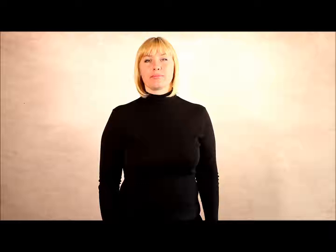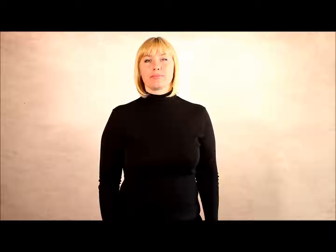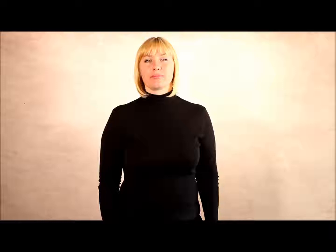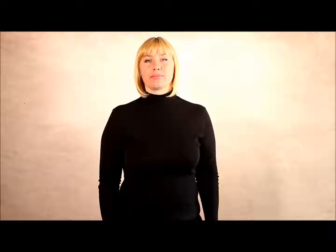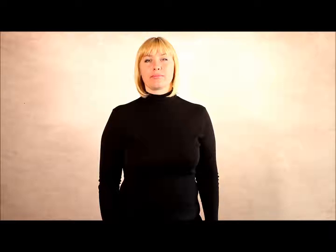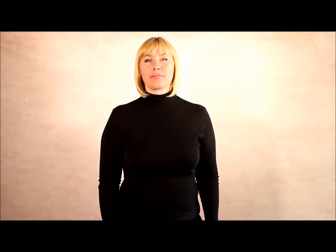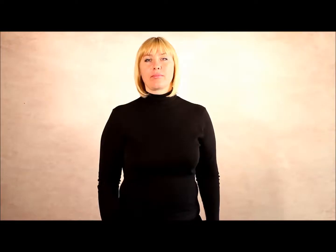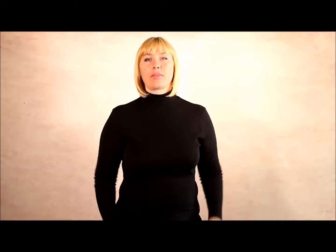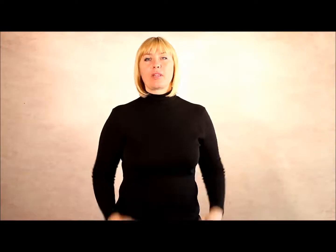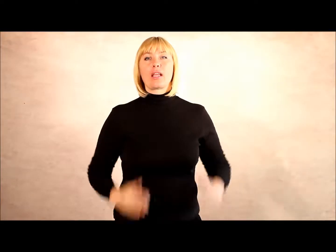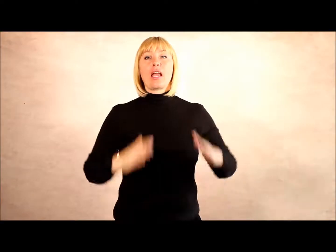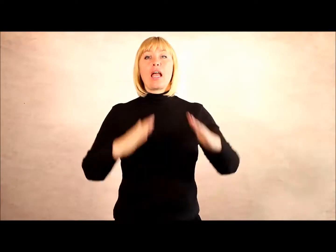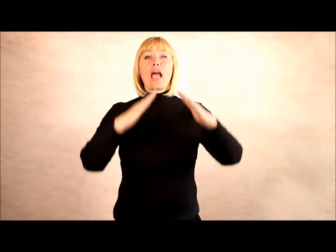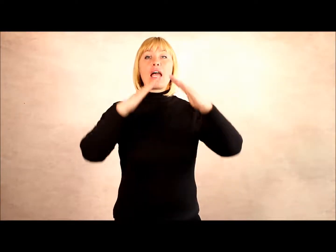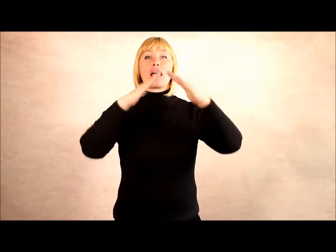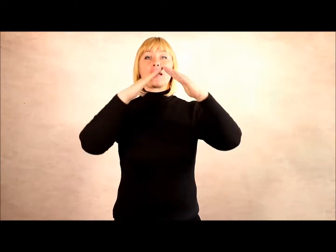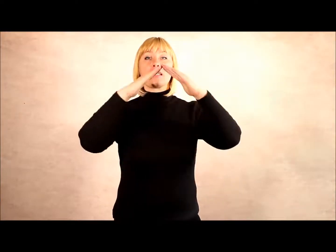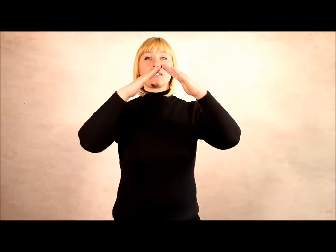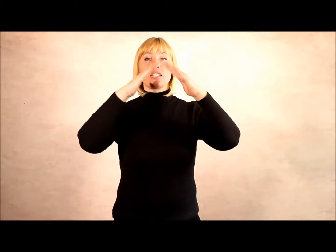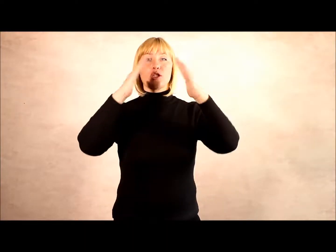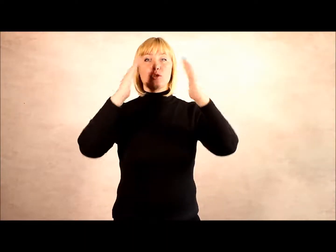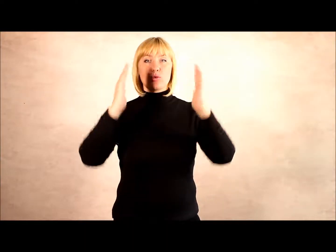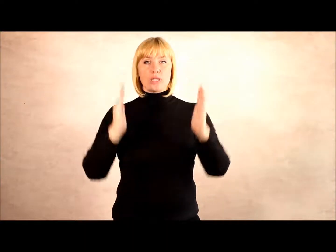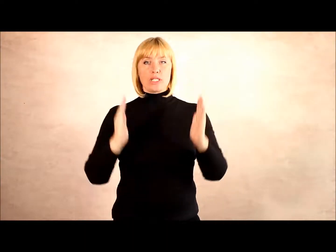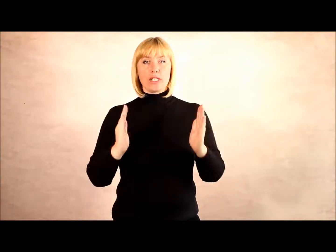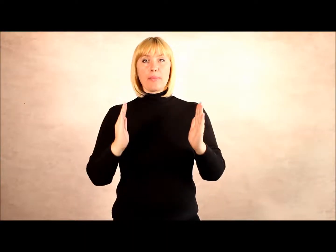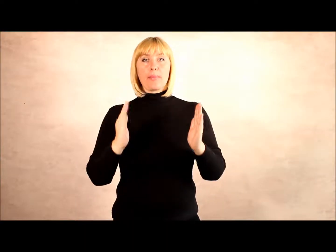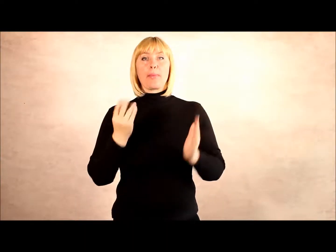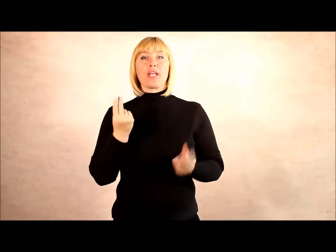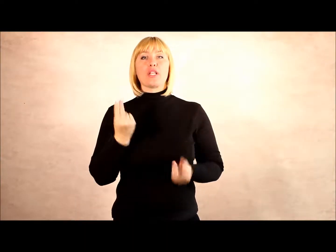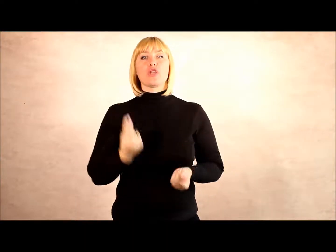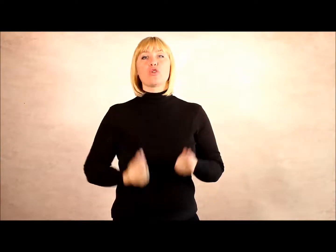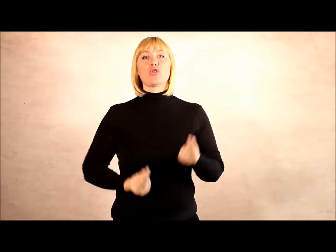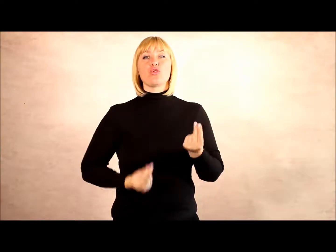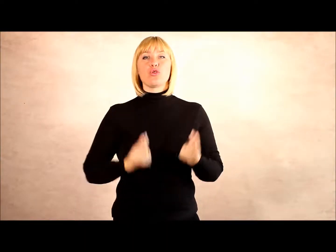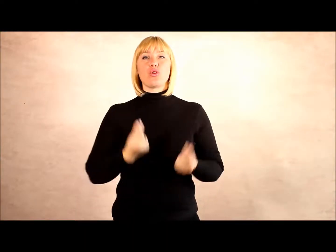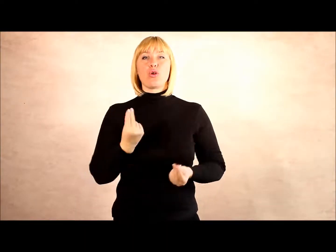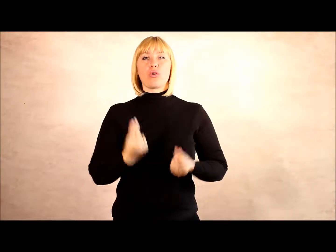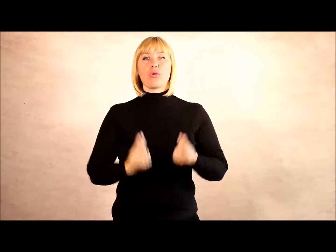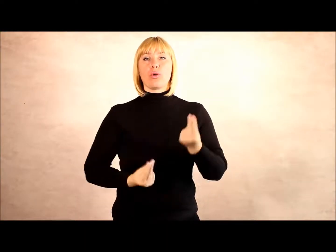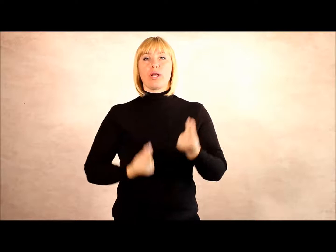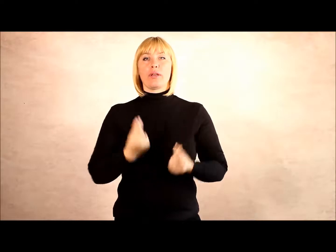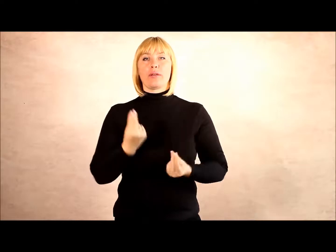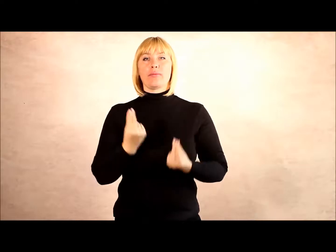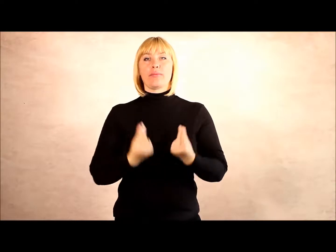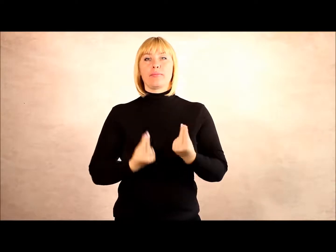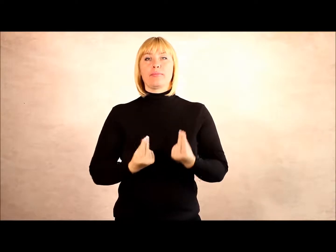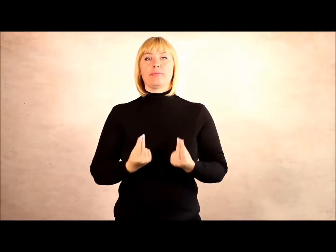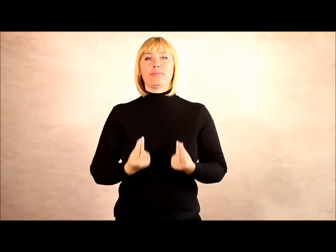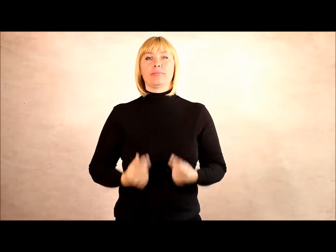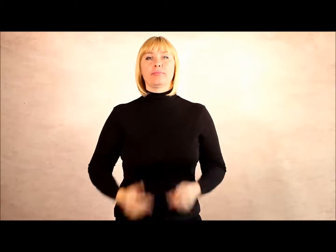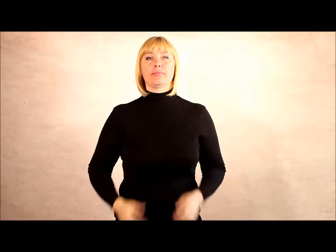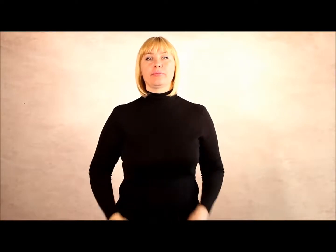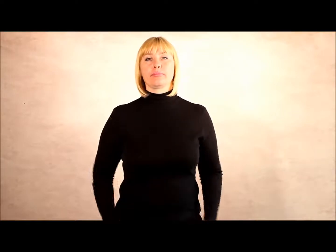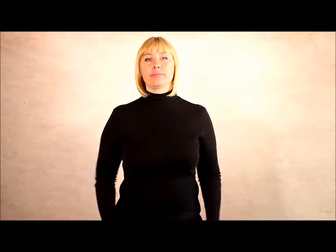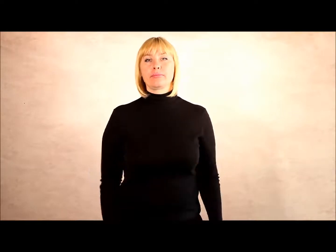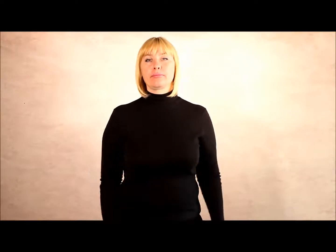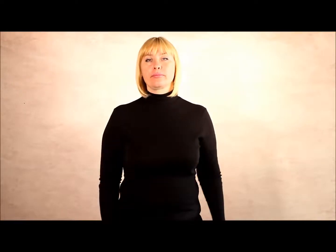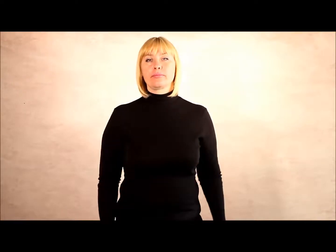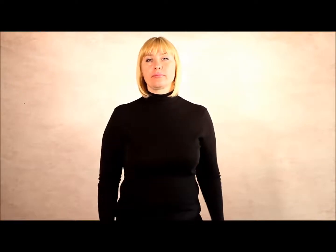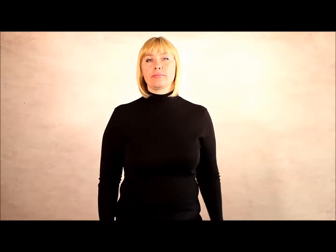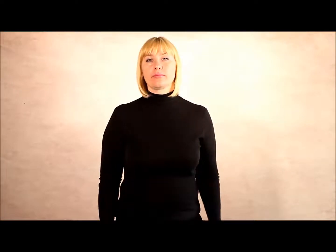Căsuțe pentru jocuri